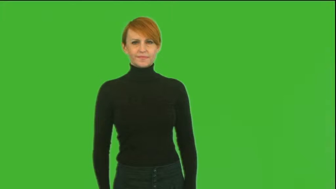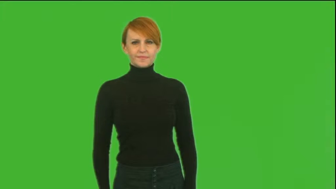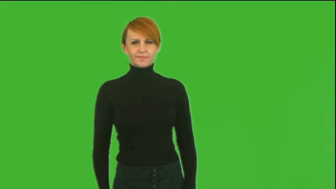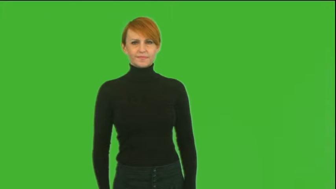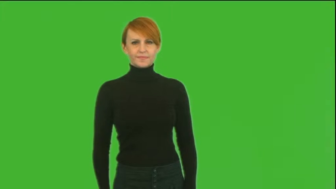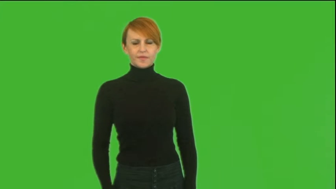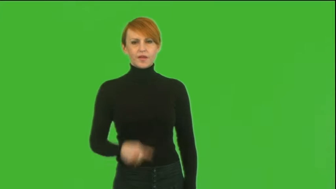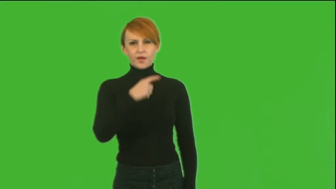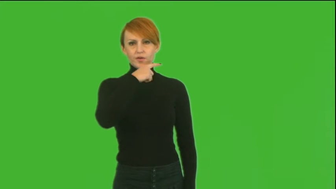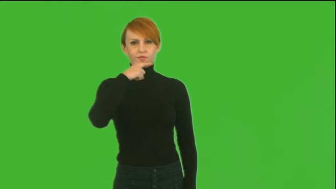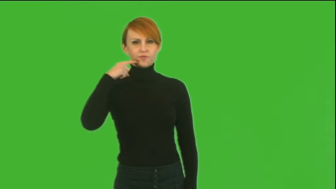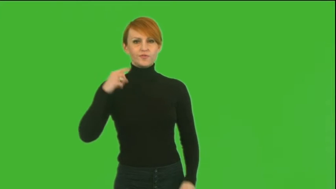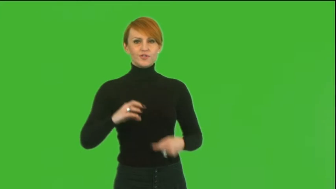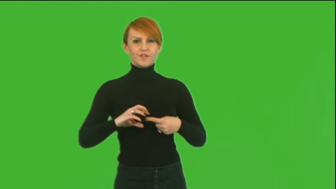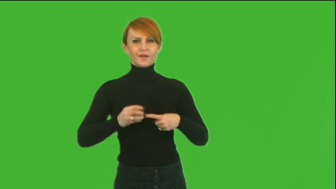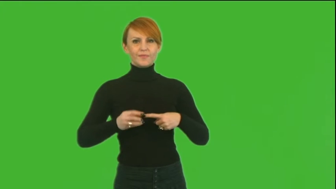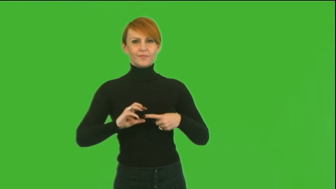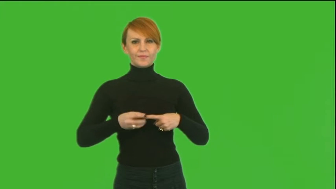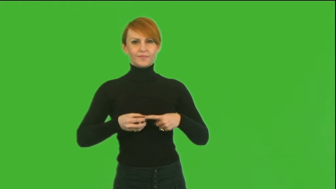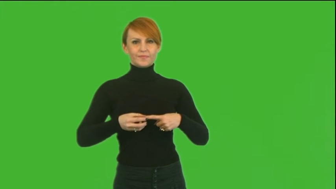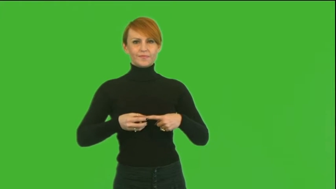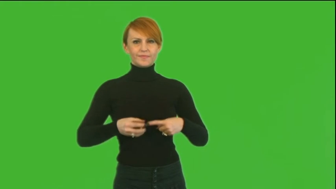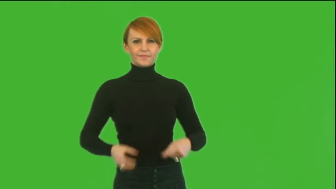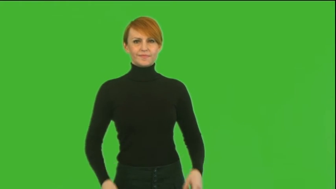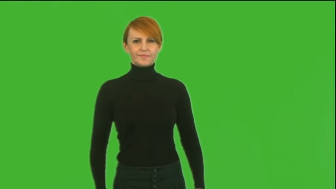wiśnia